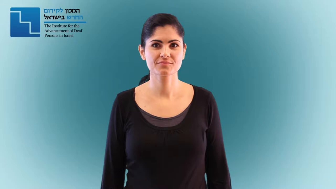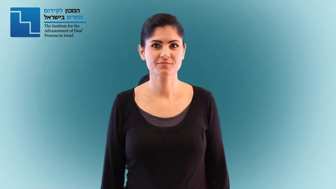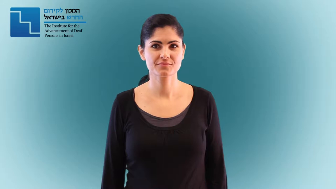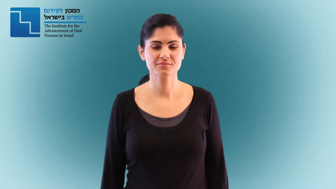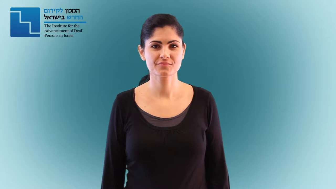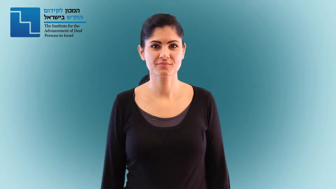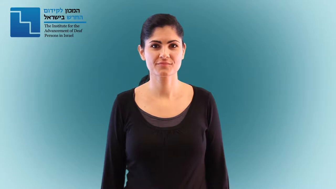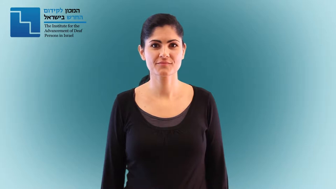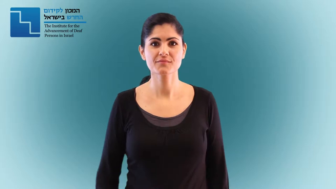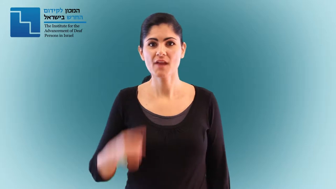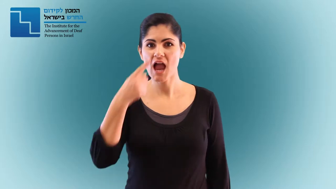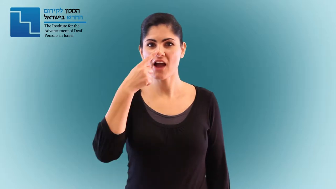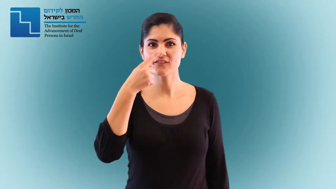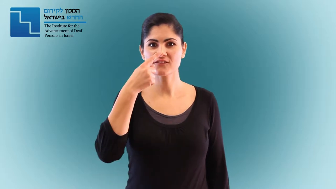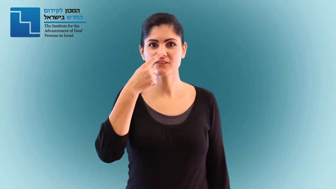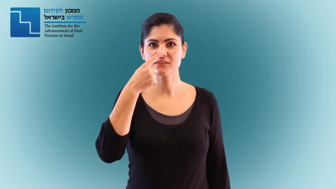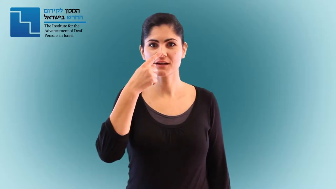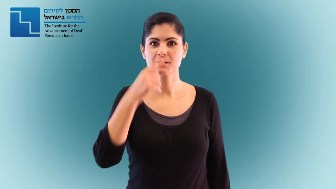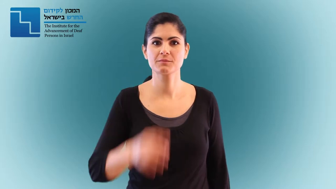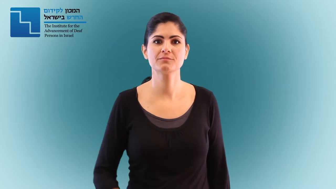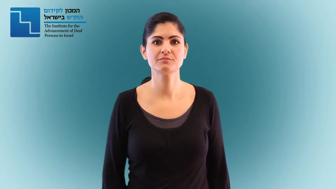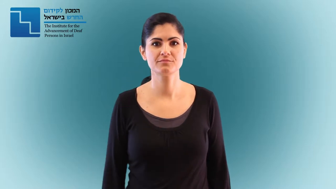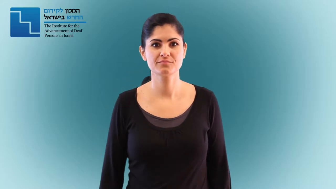אף